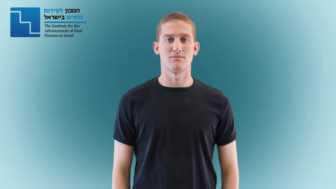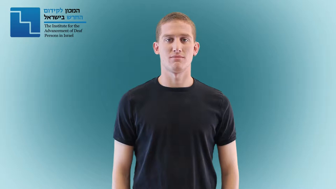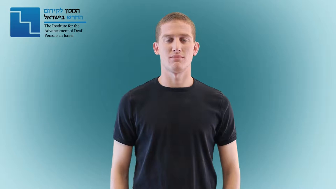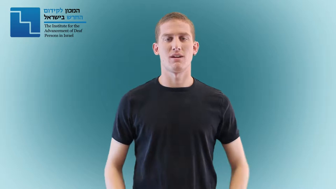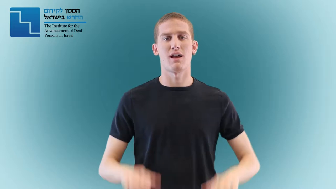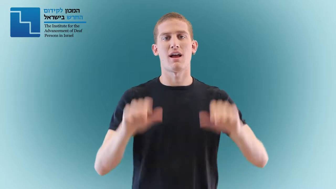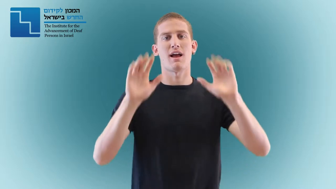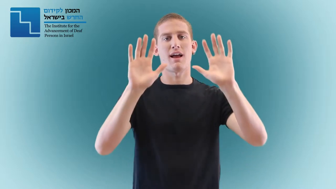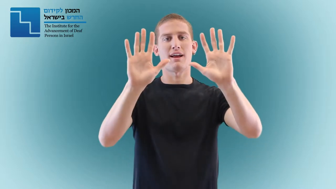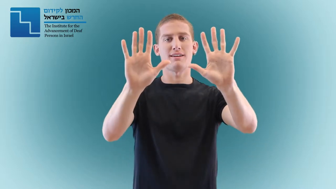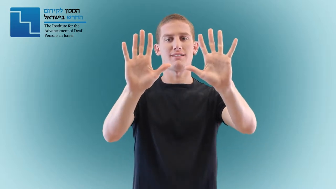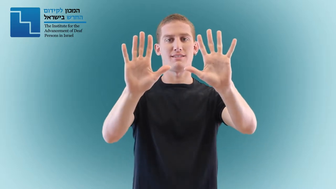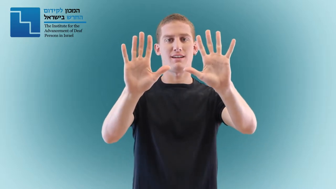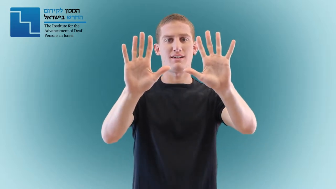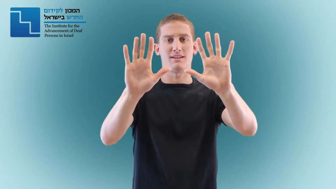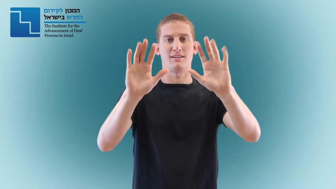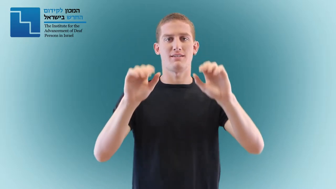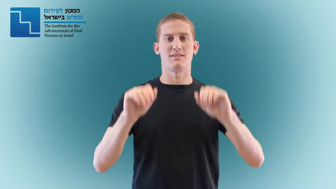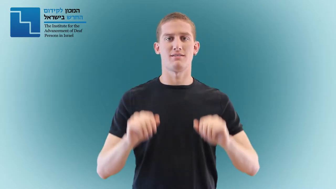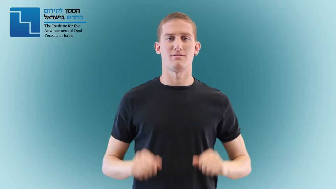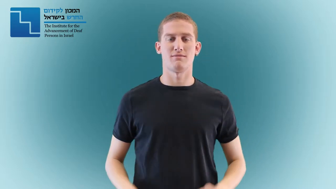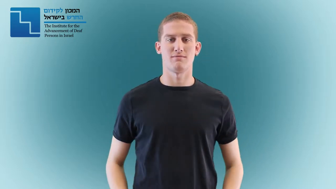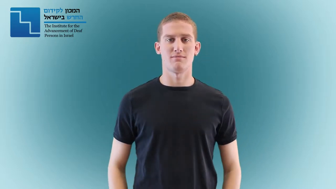עשר